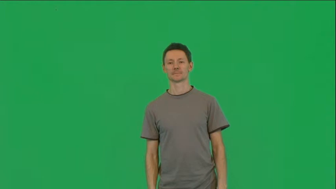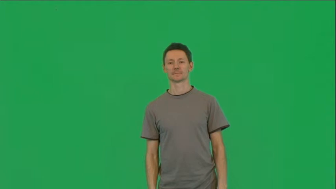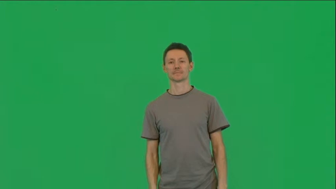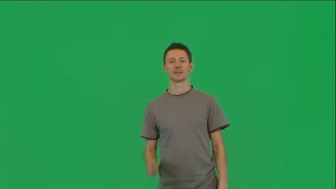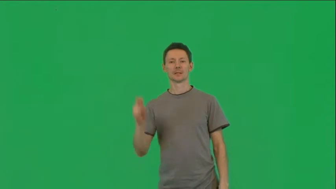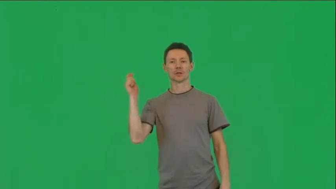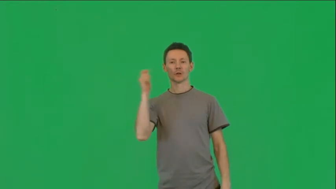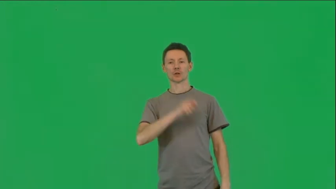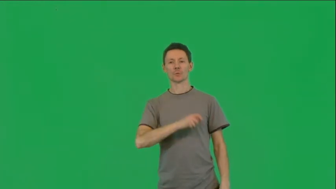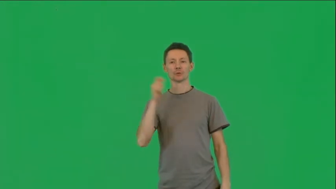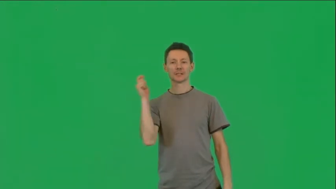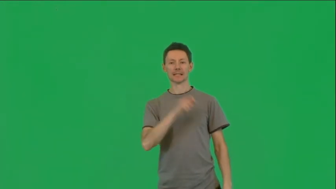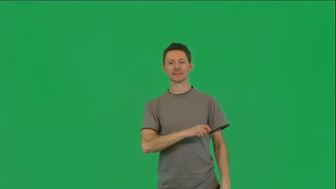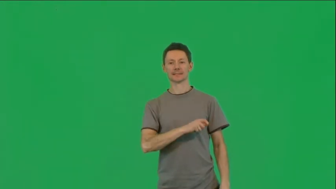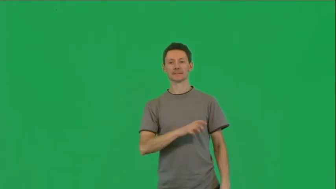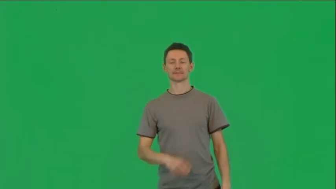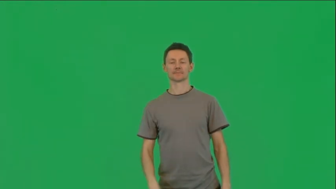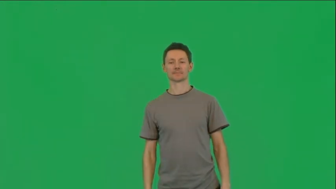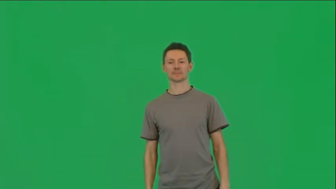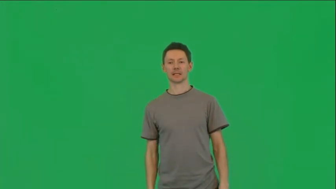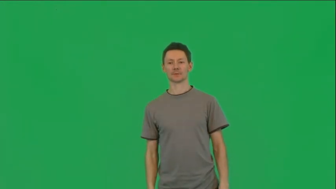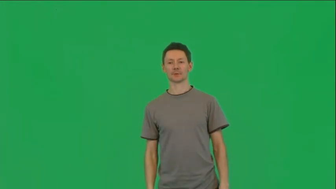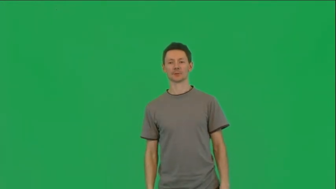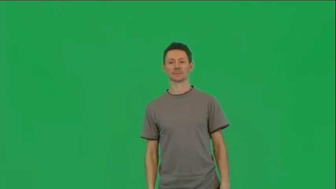komunikacja